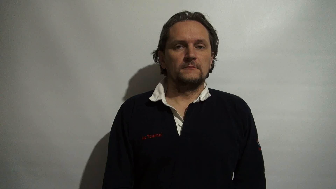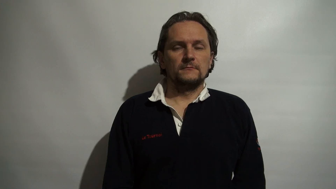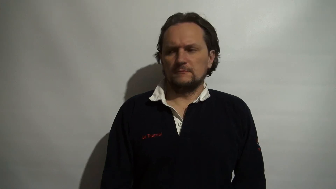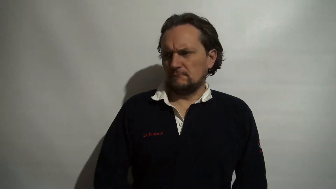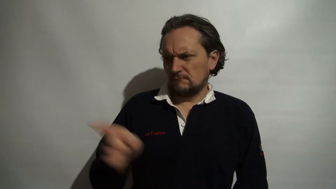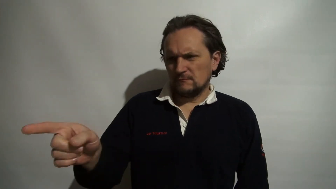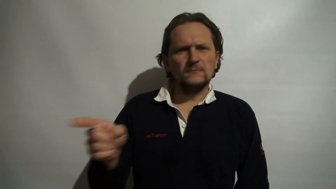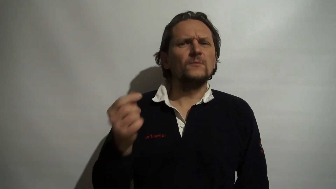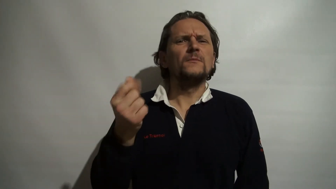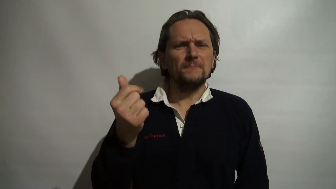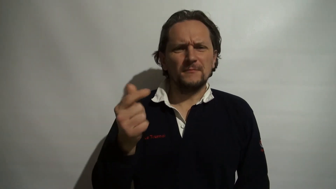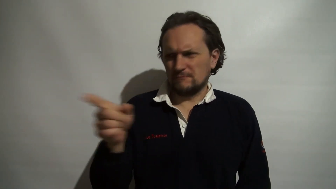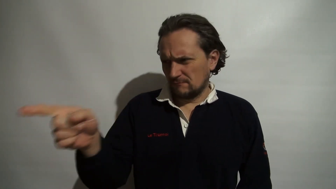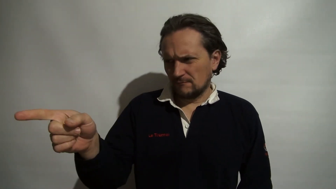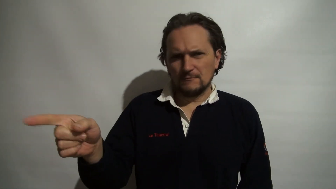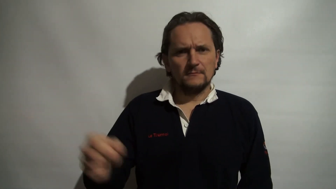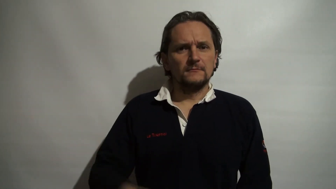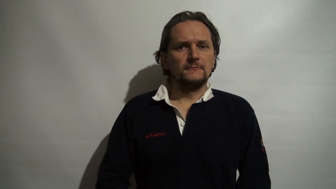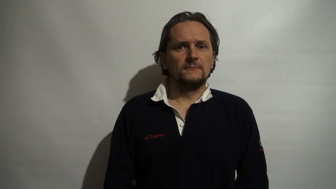Combien ça coûte ?